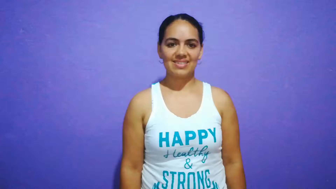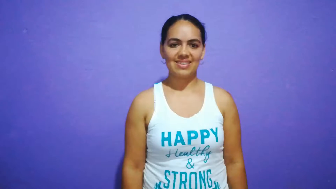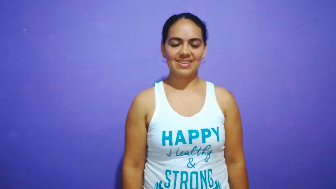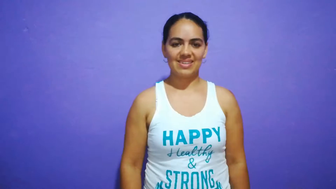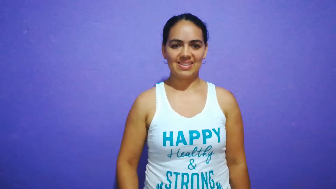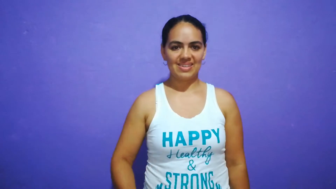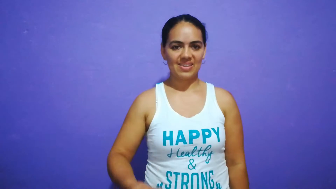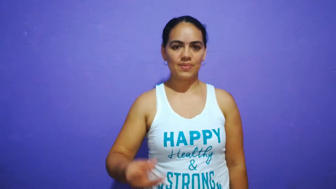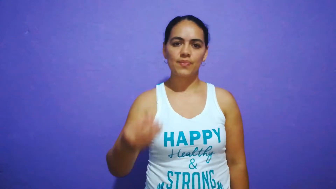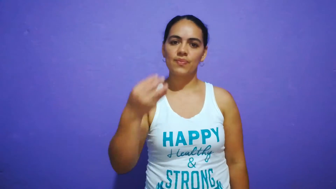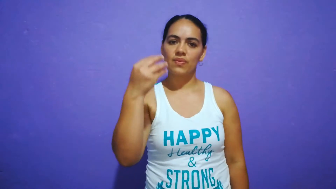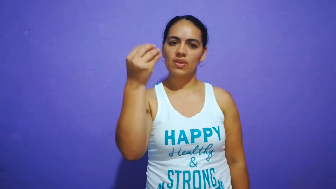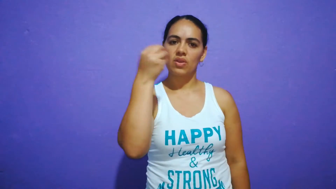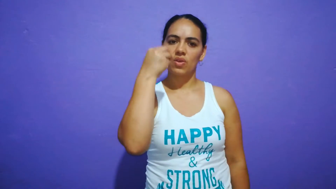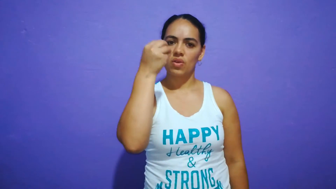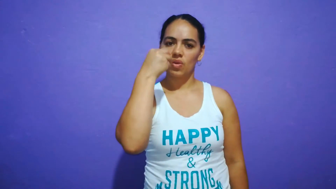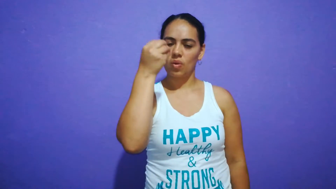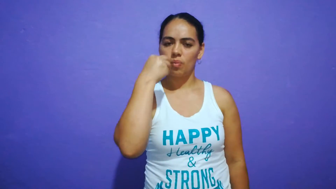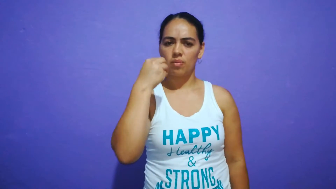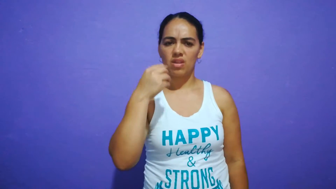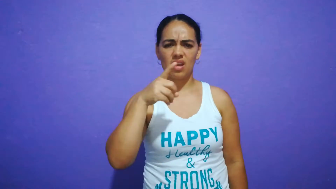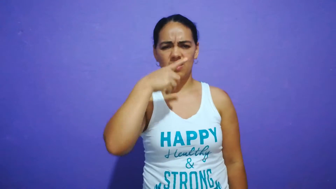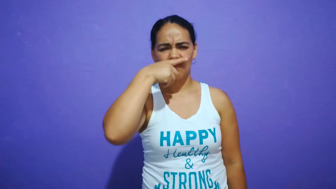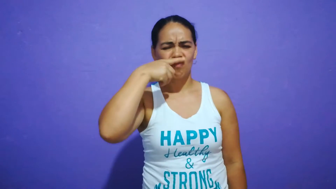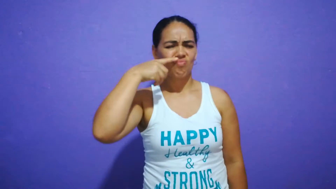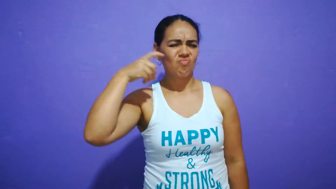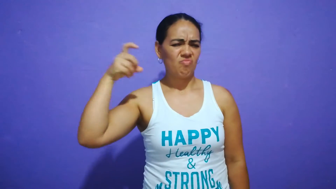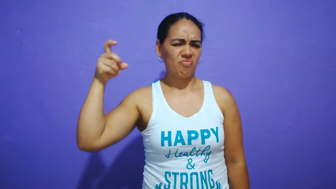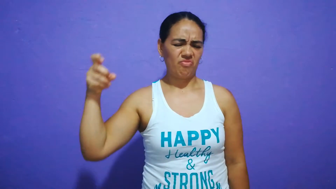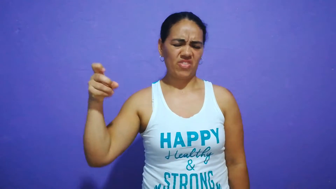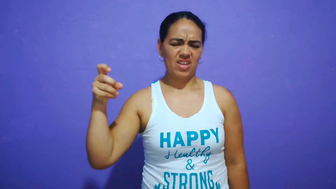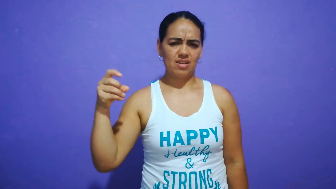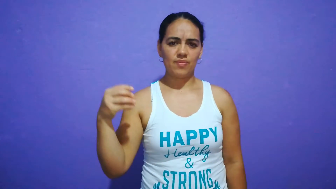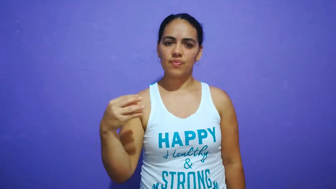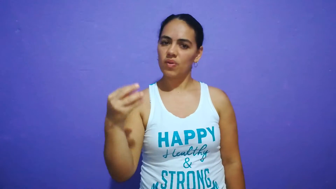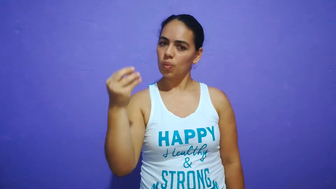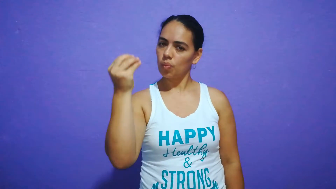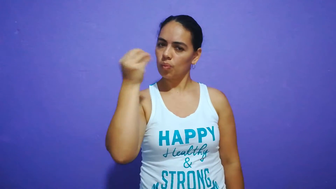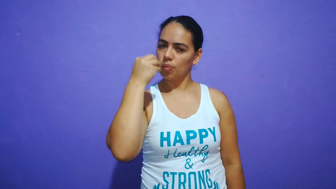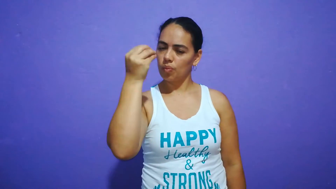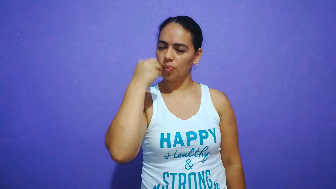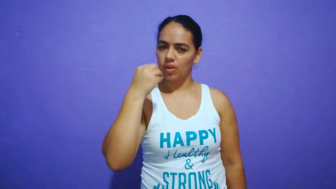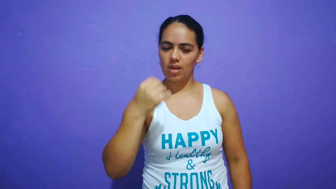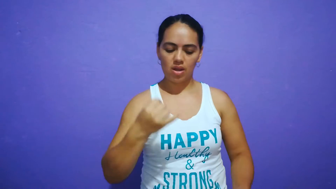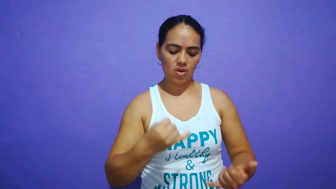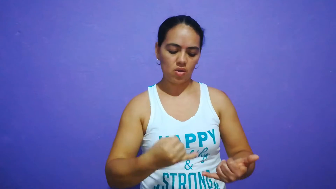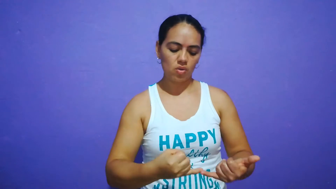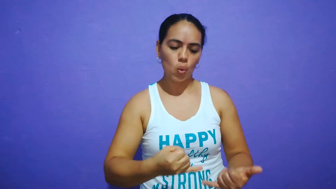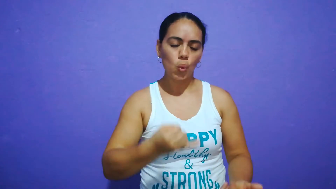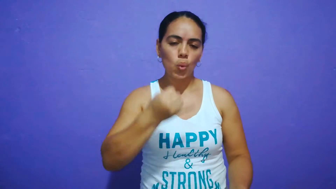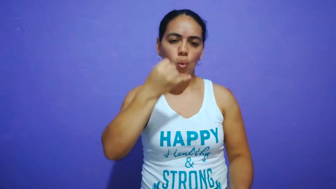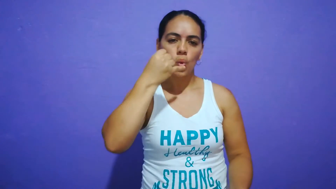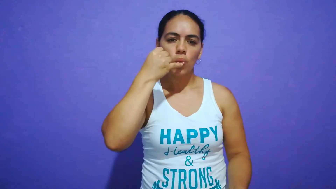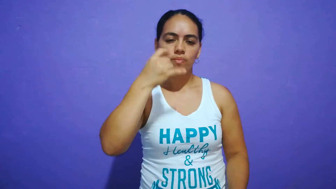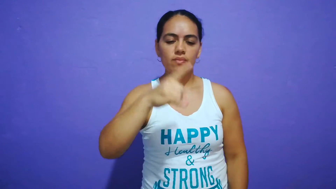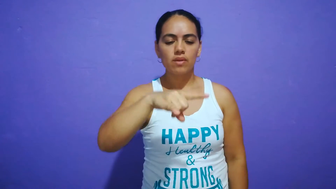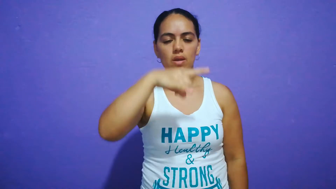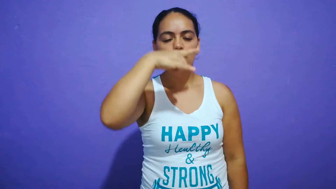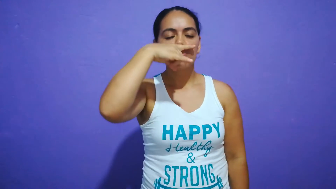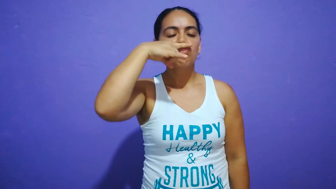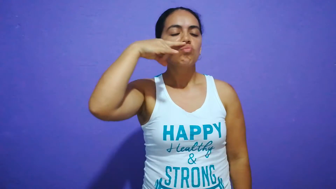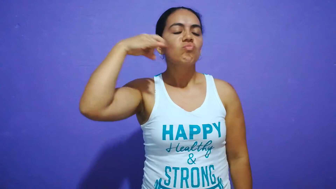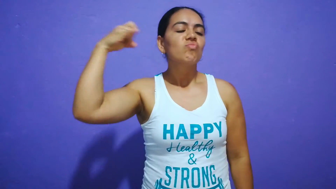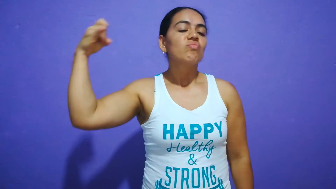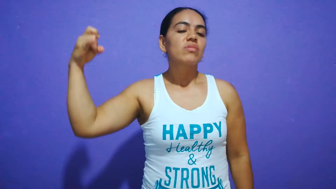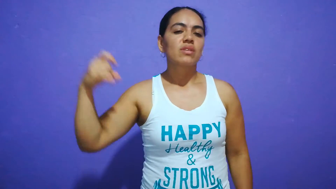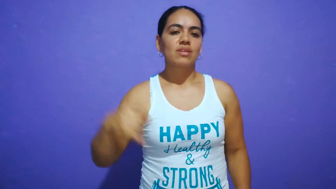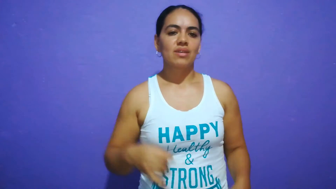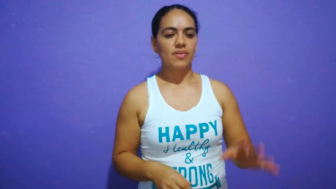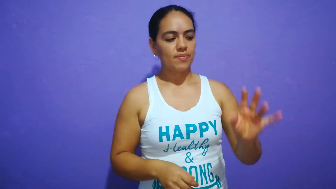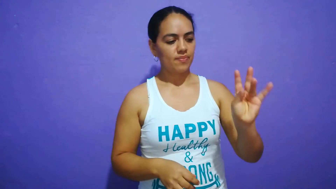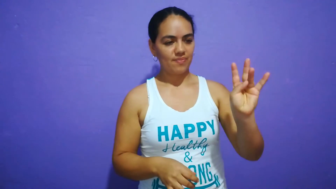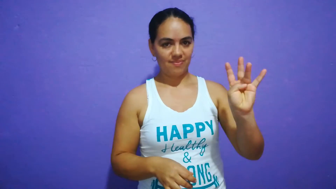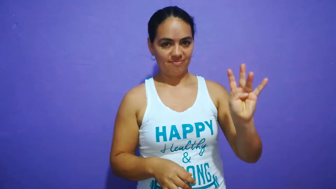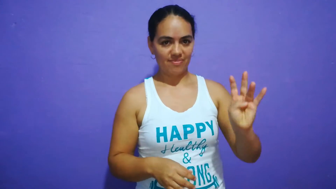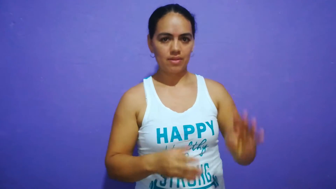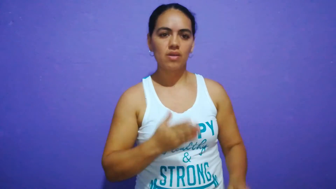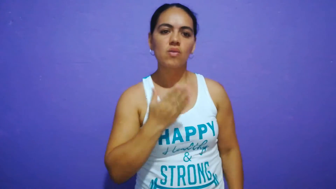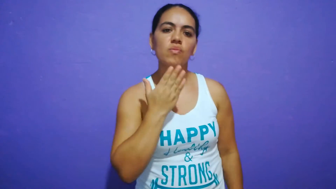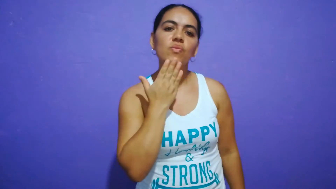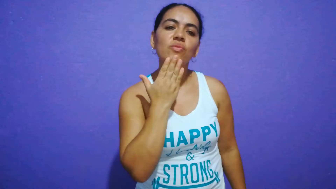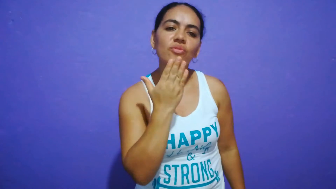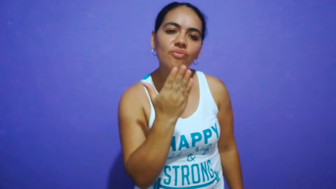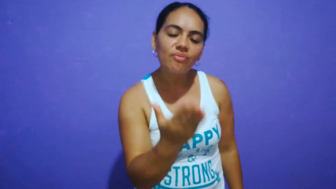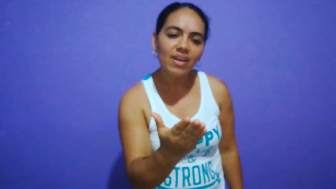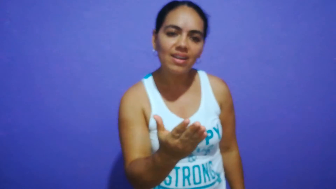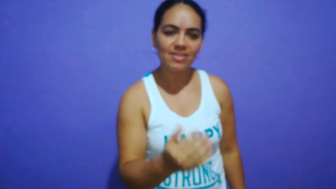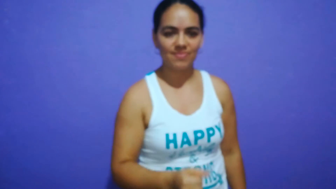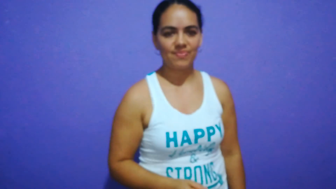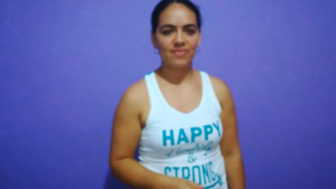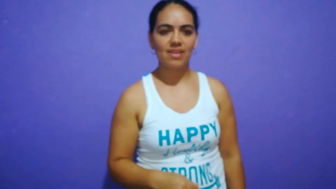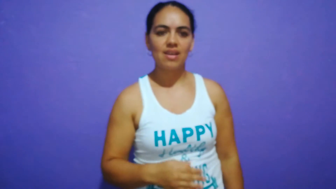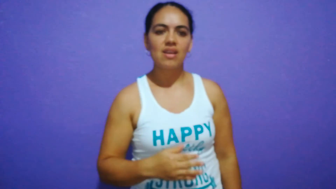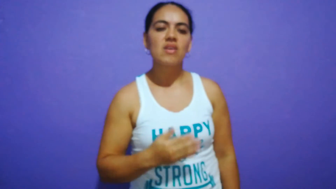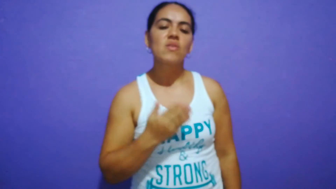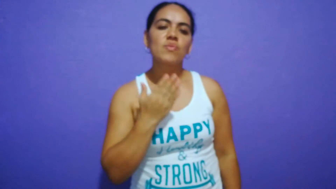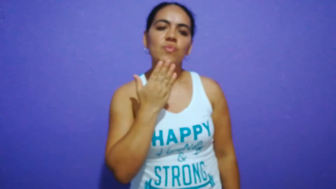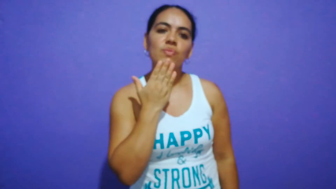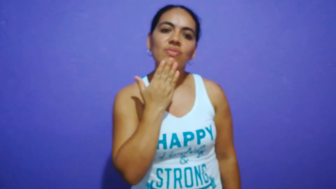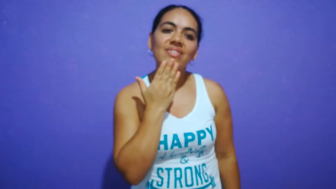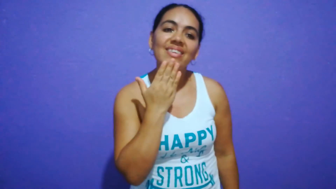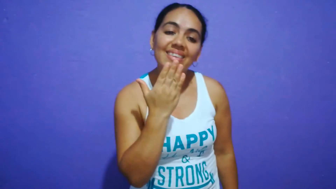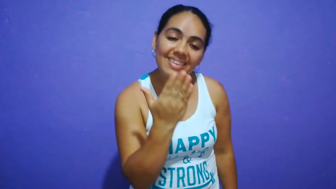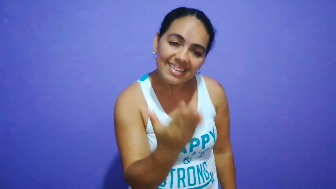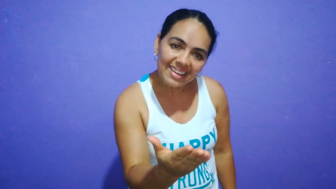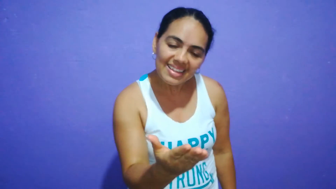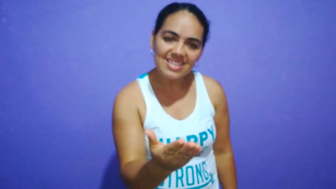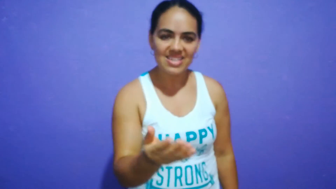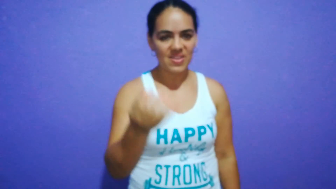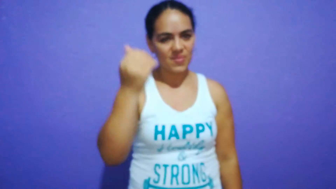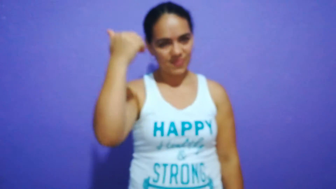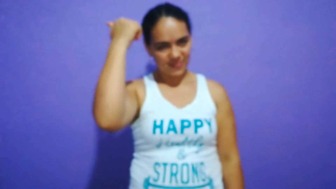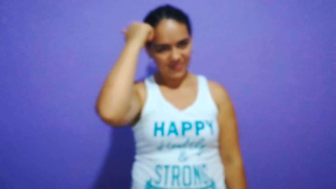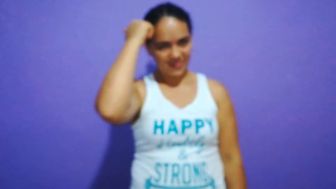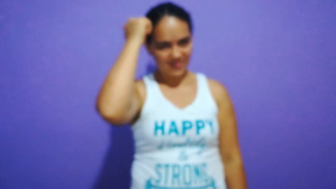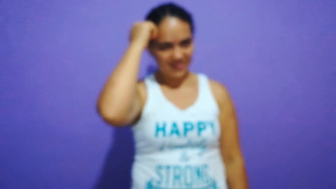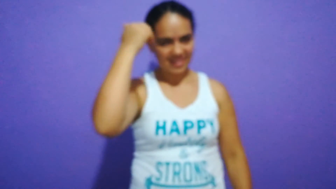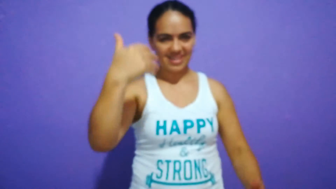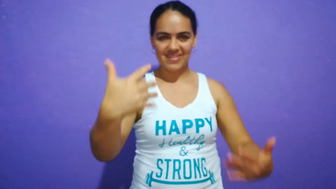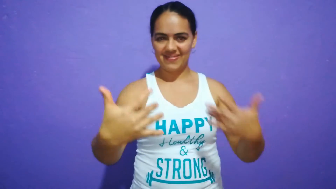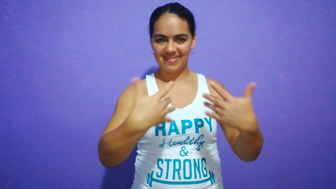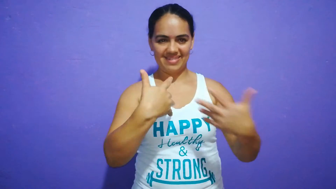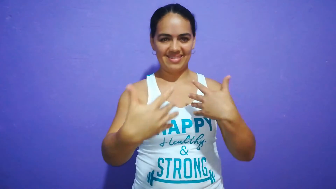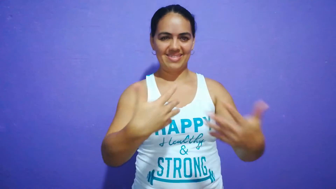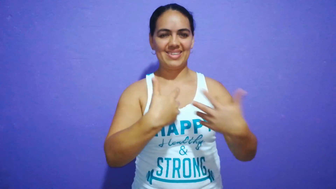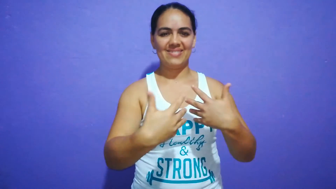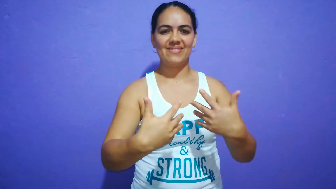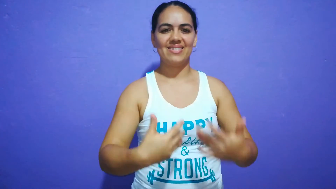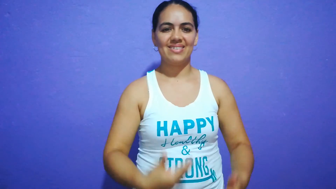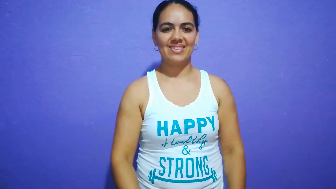POLISEMIA